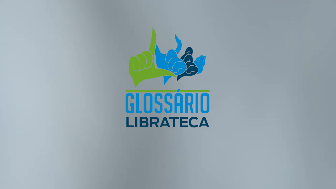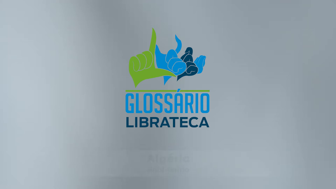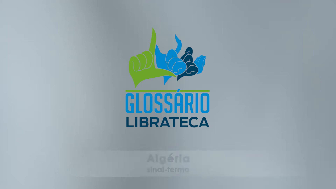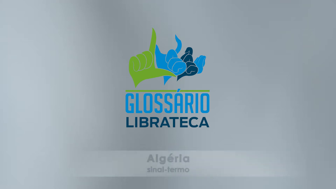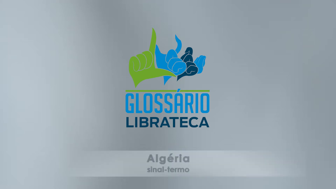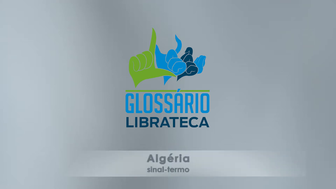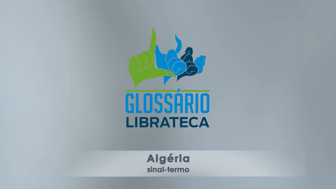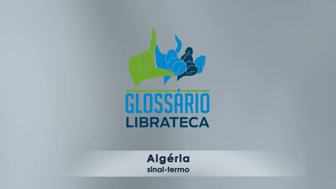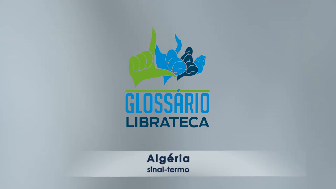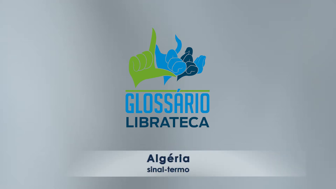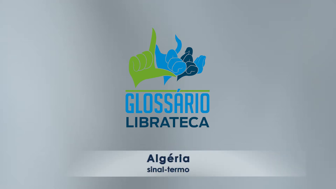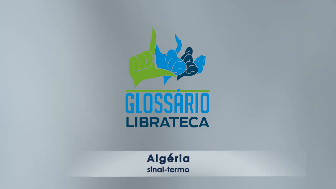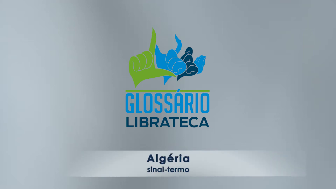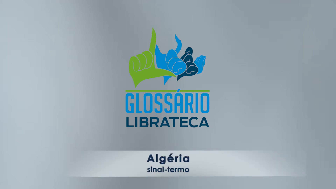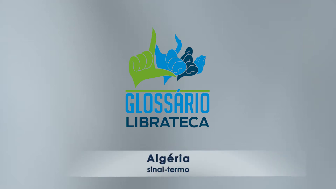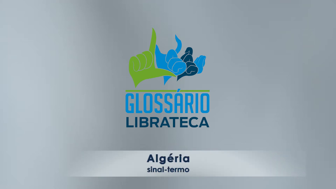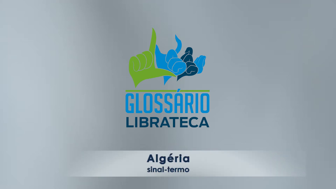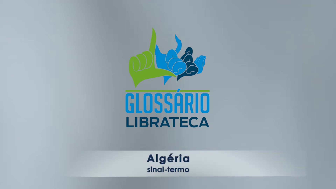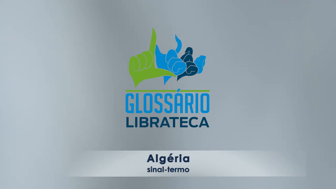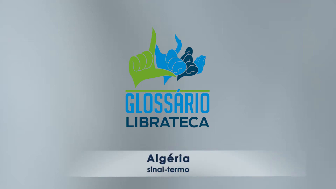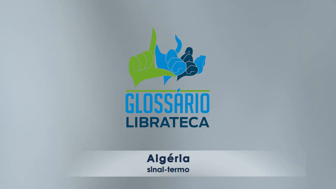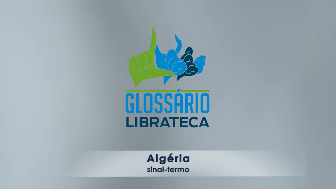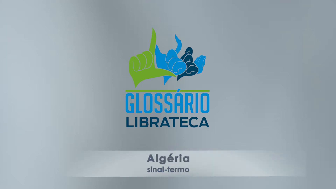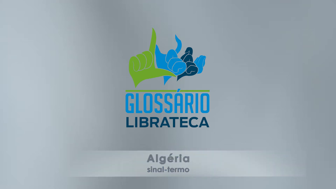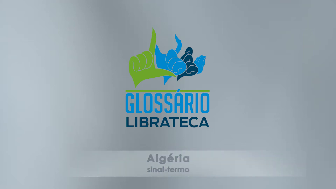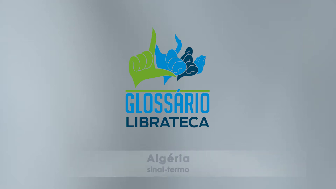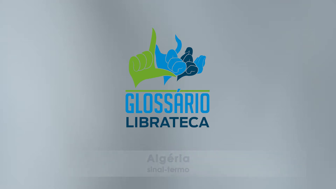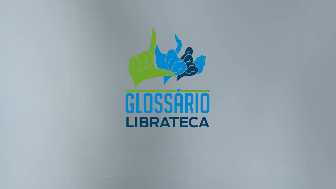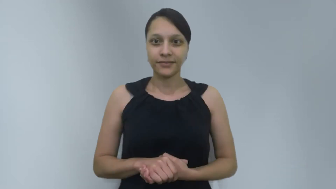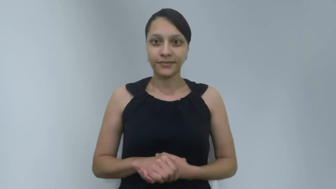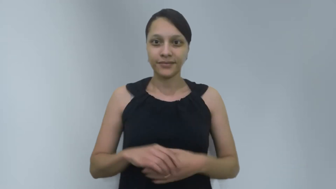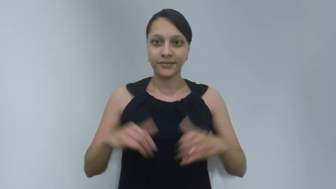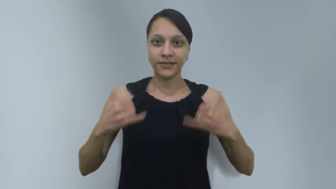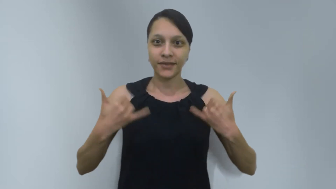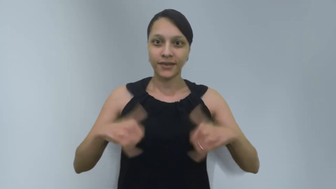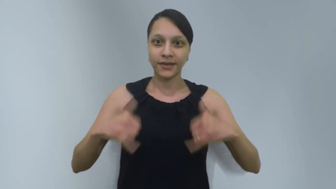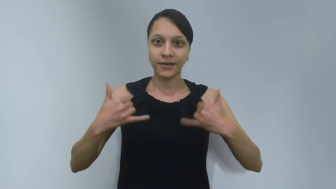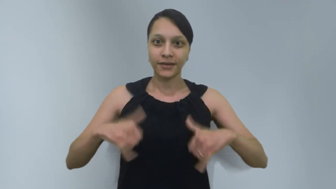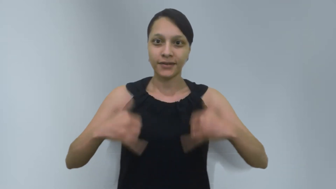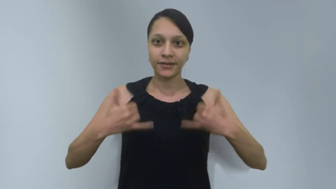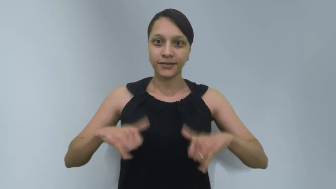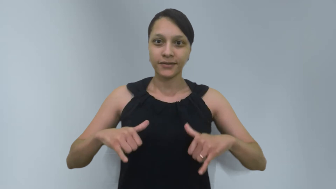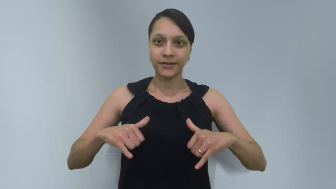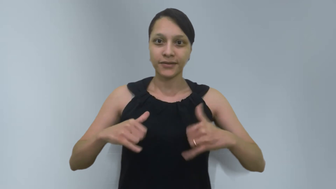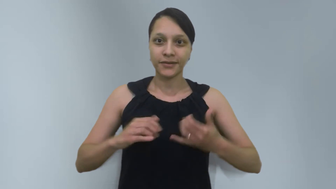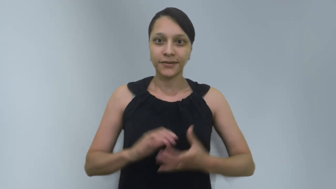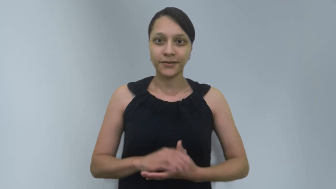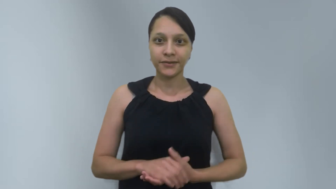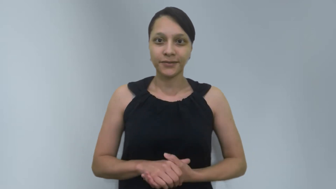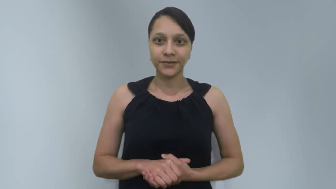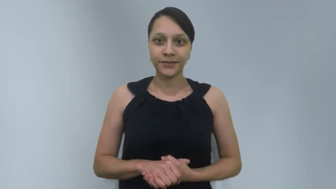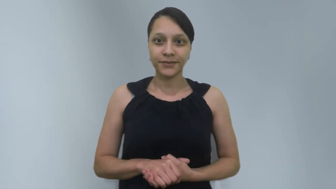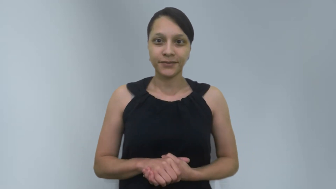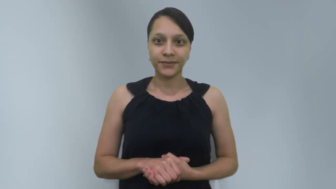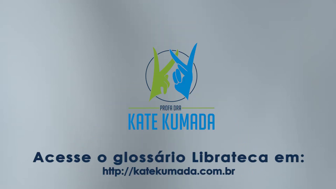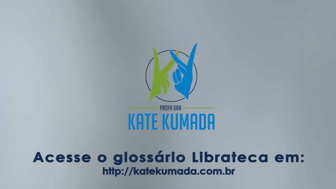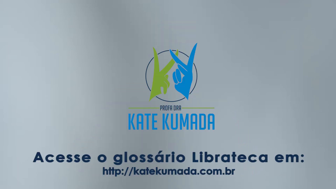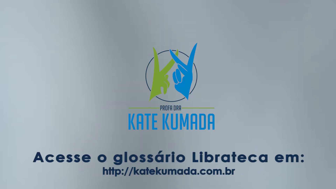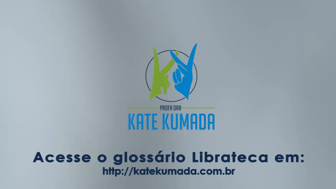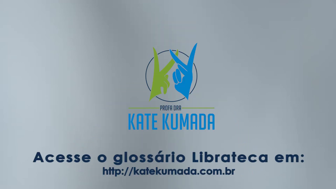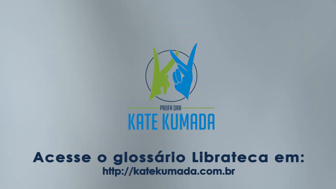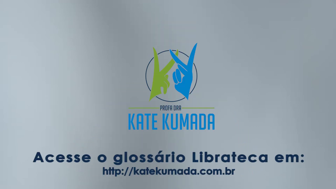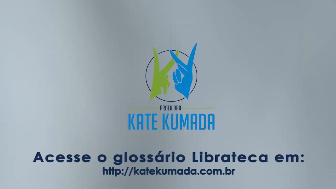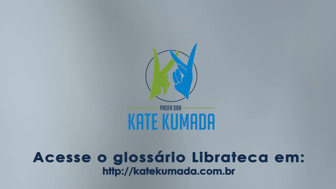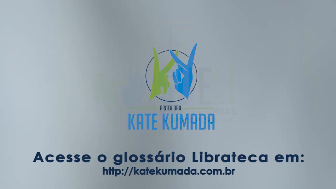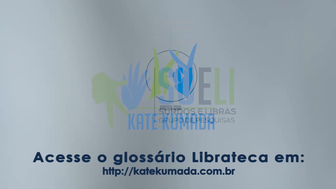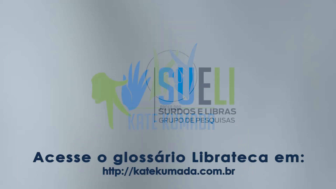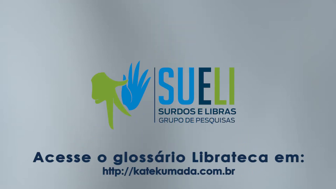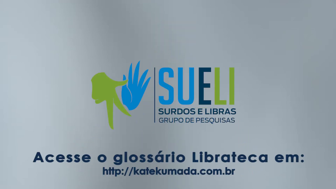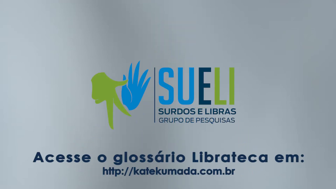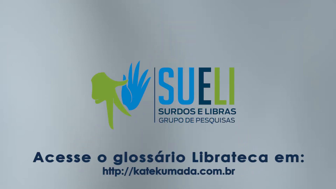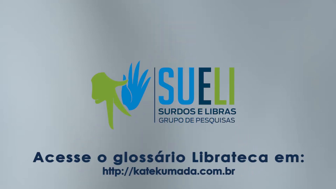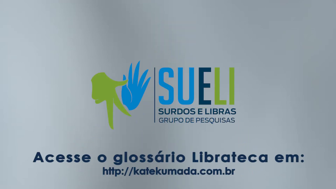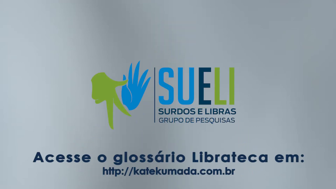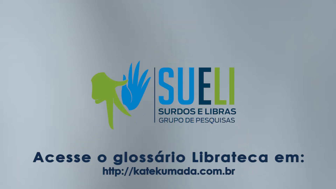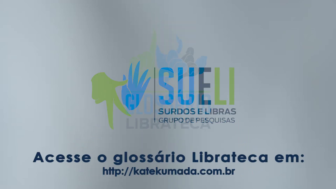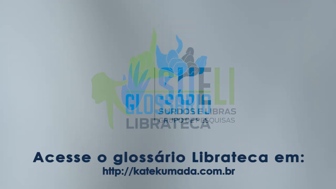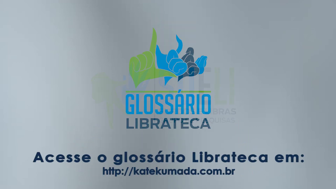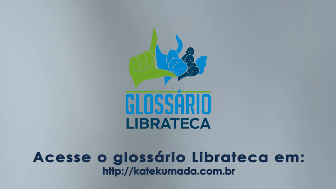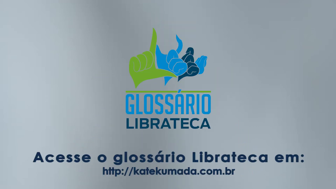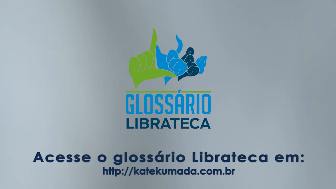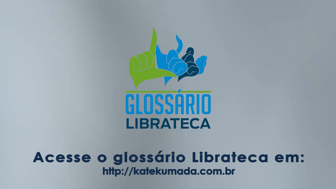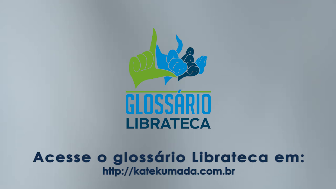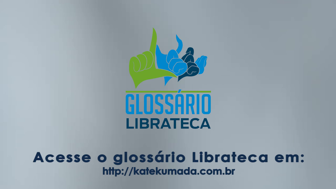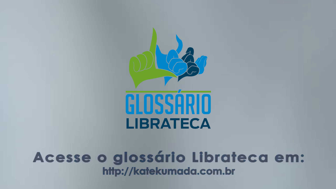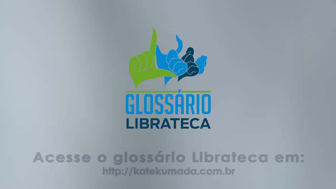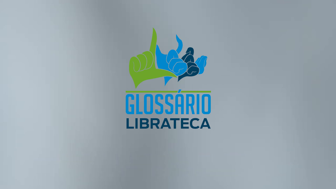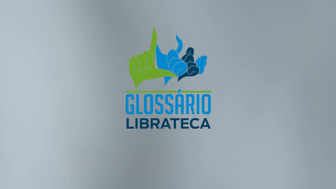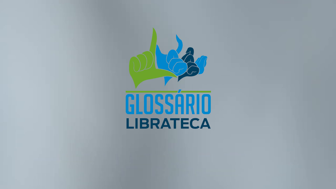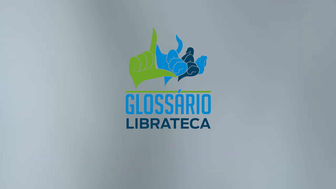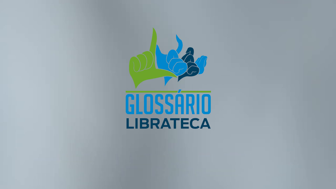Algeria